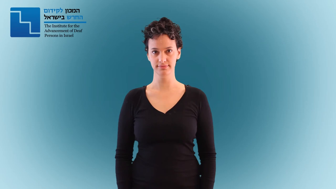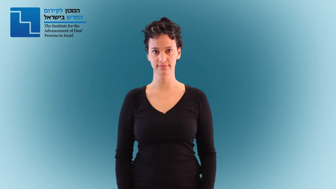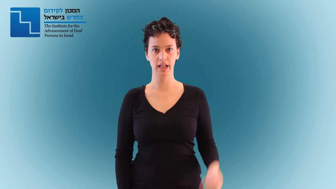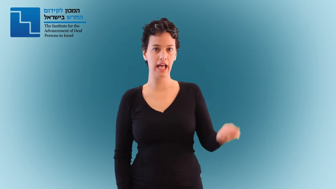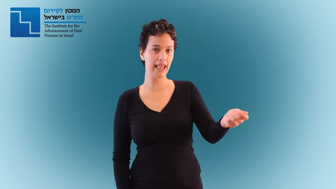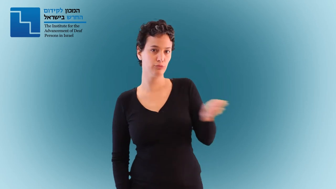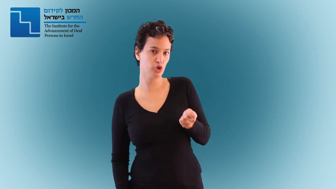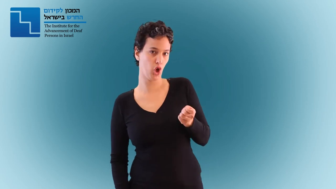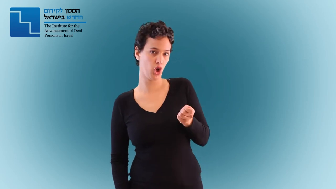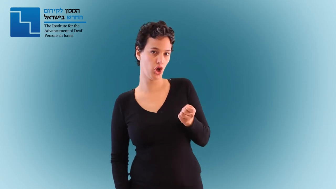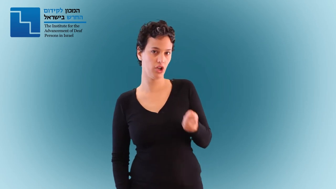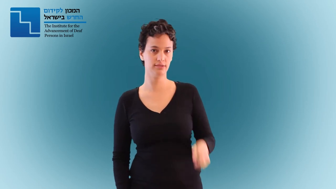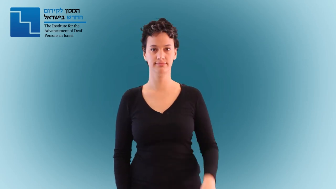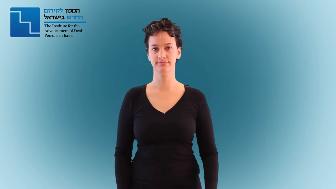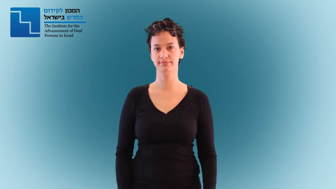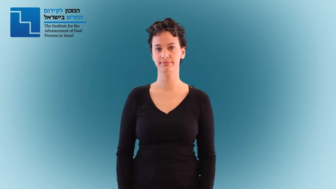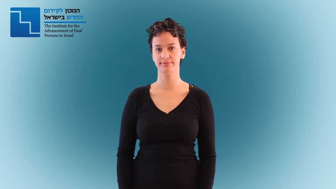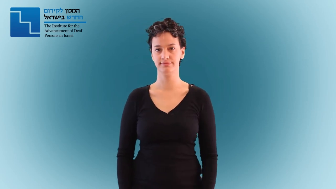למשוך